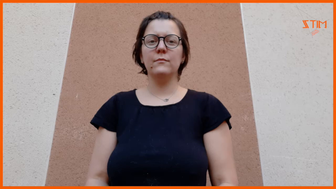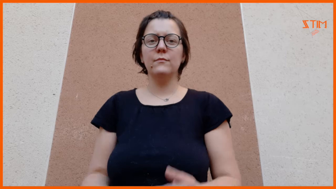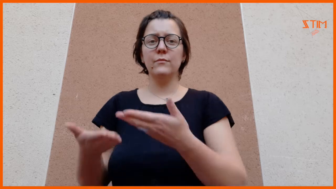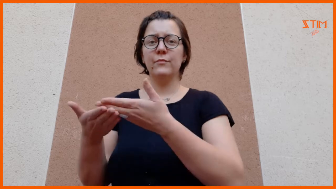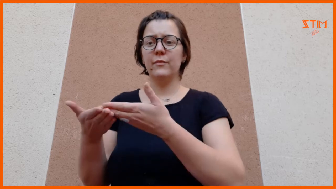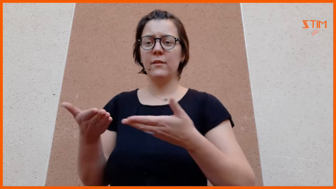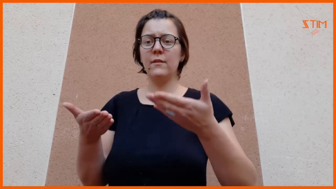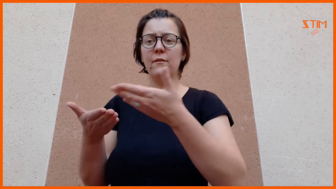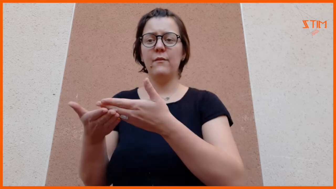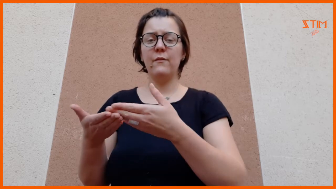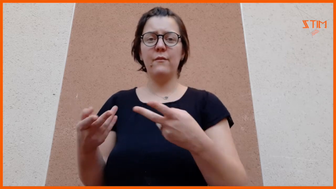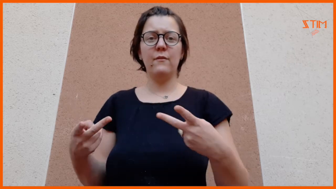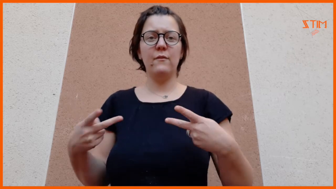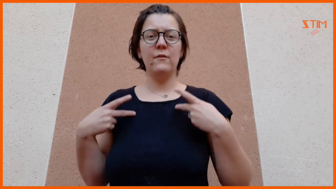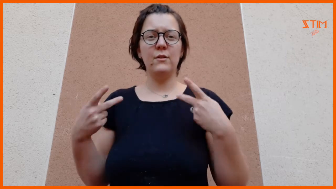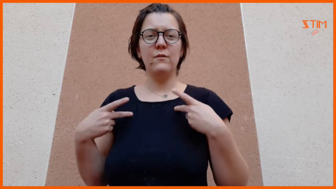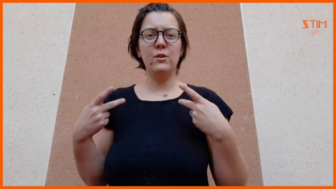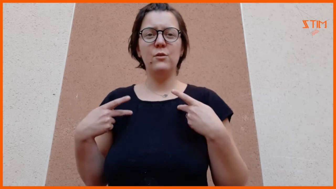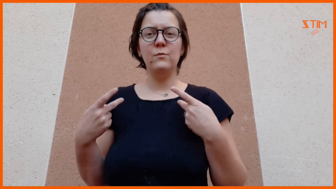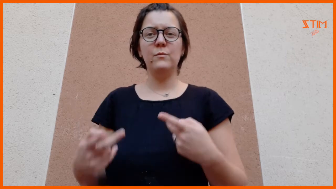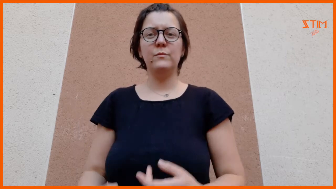Organisme